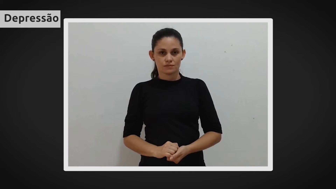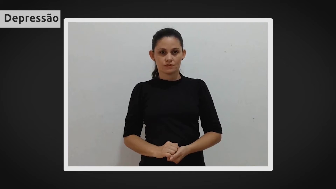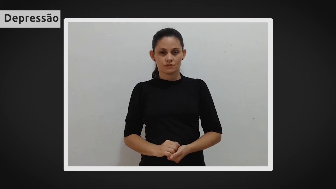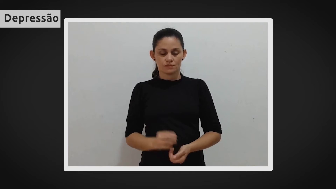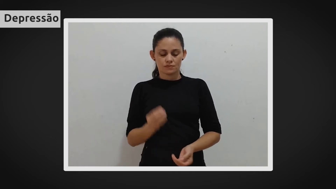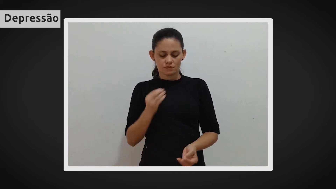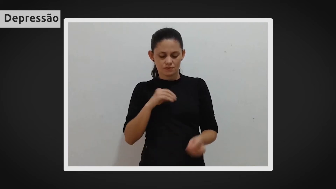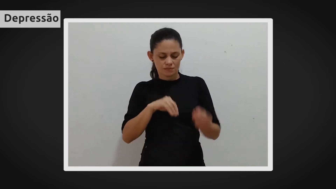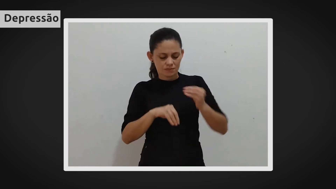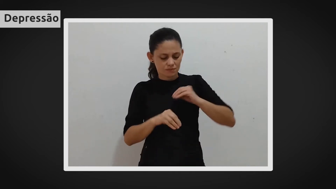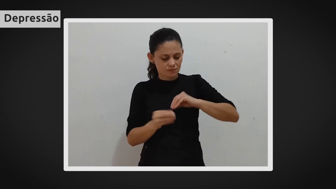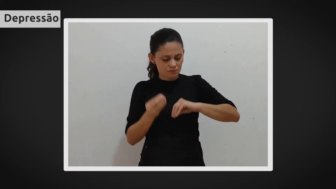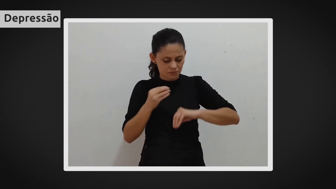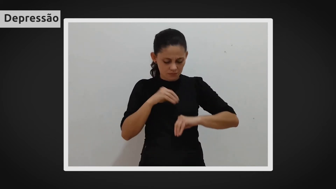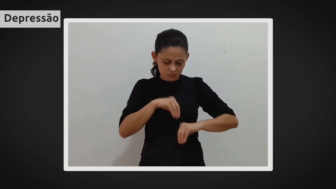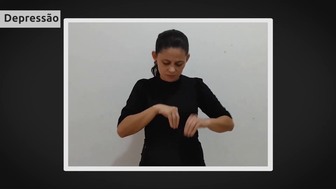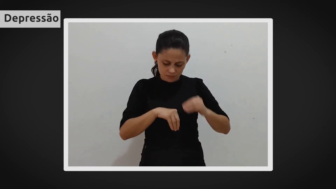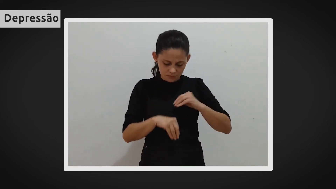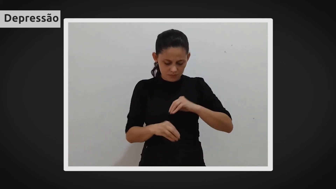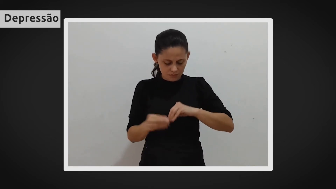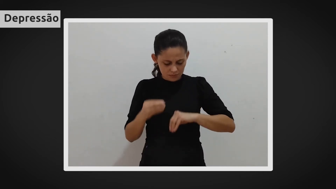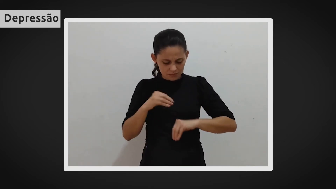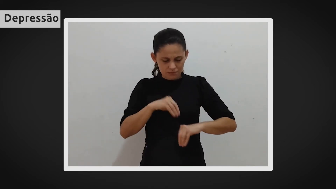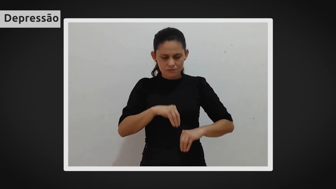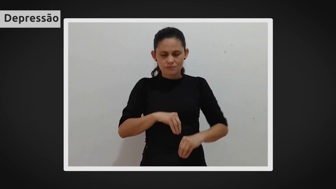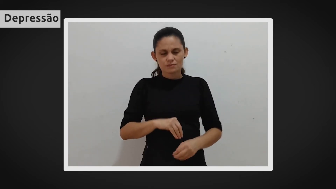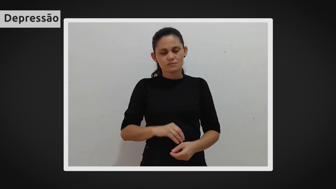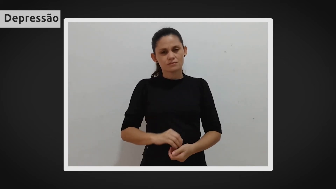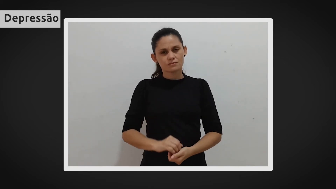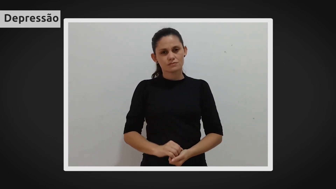Depressão